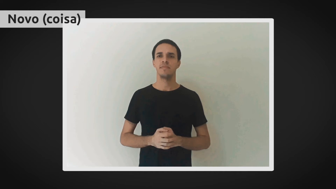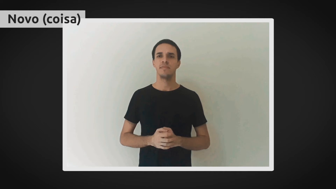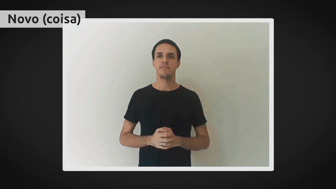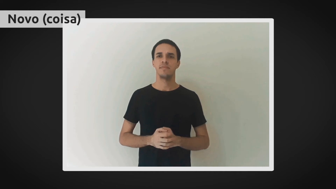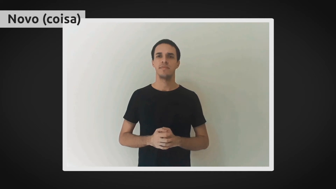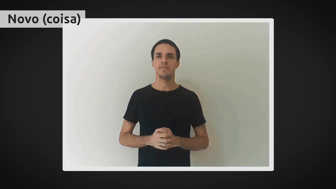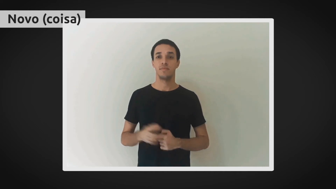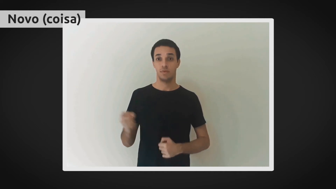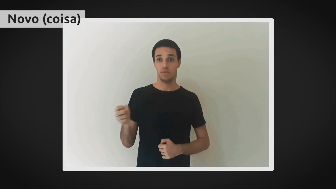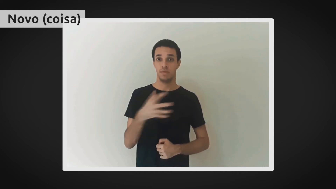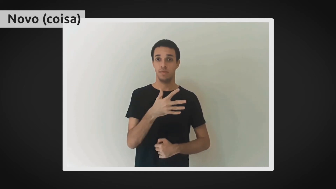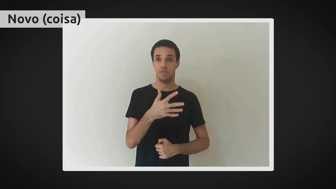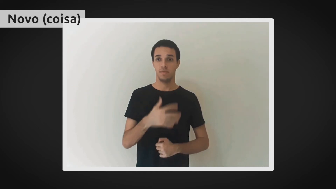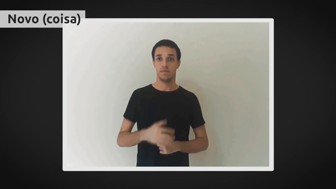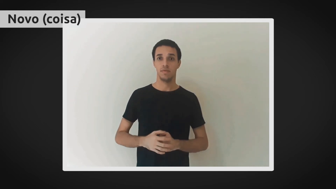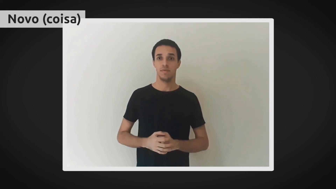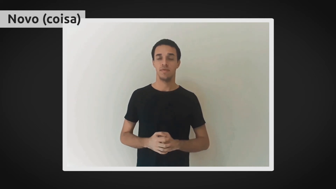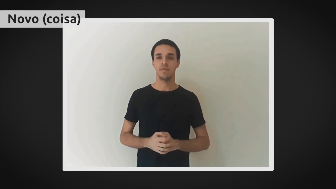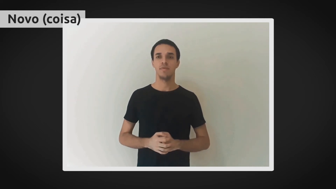Novo